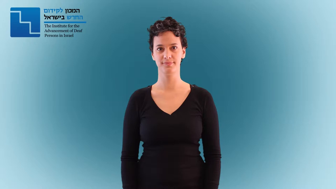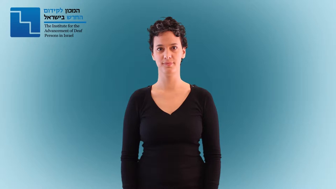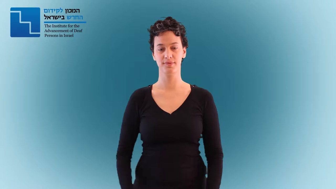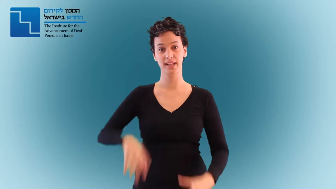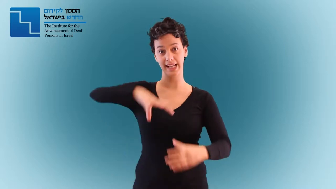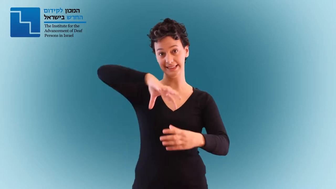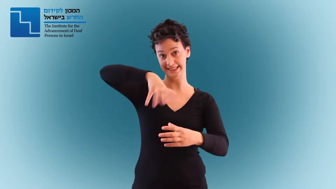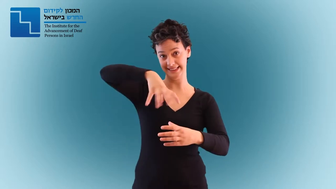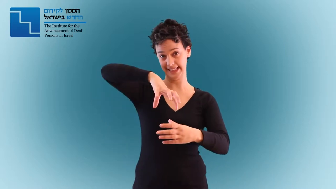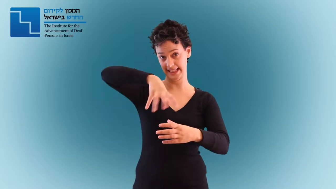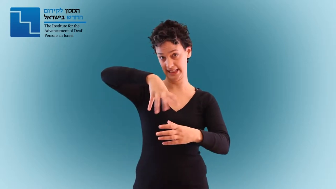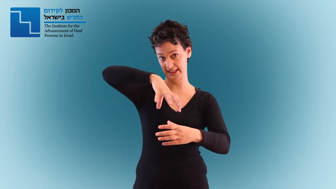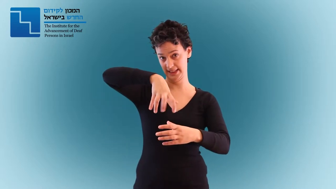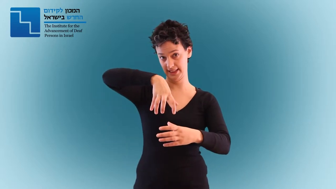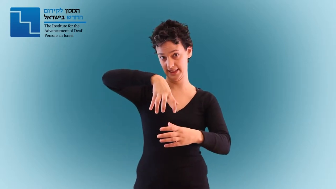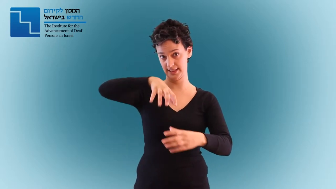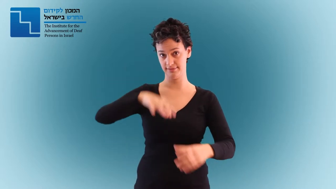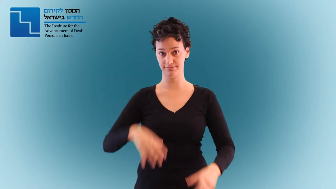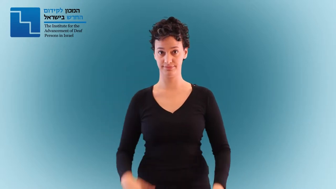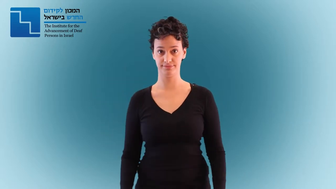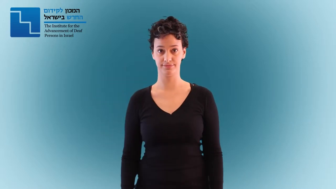צנצנת